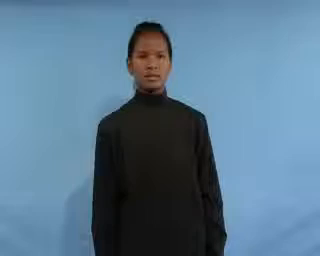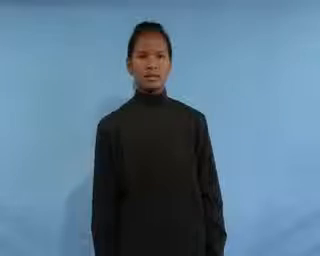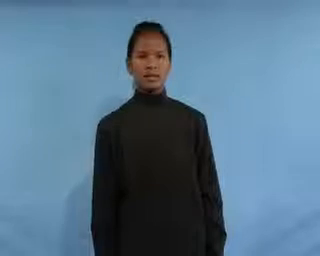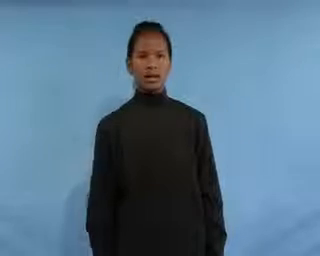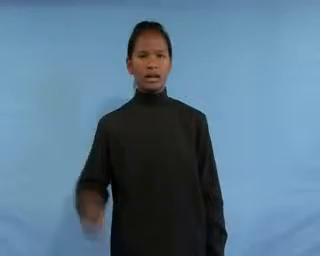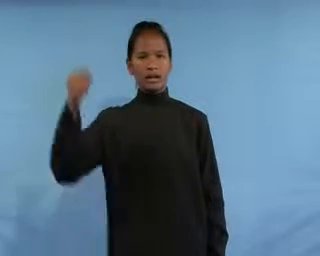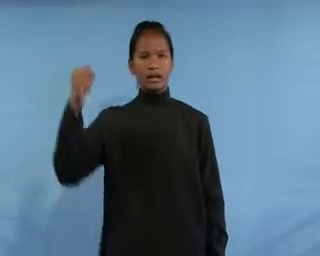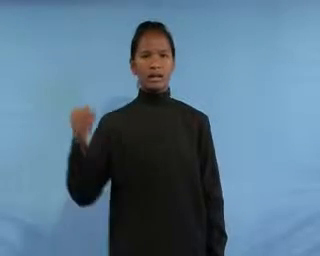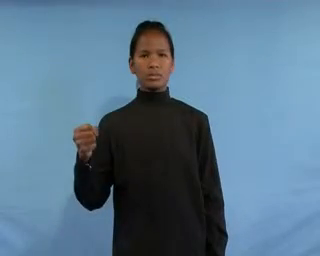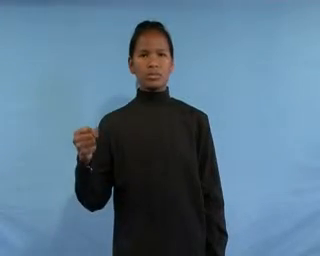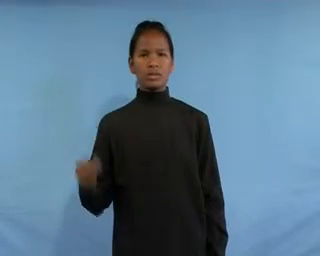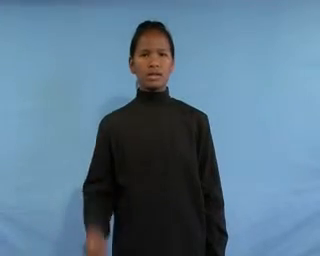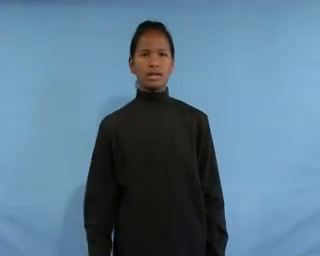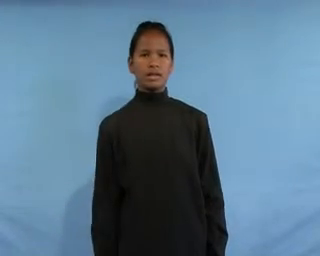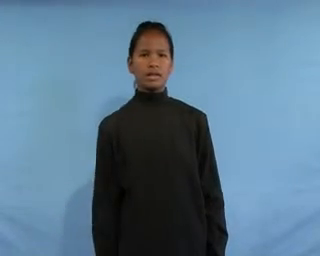kabone